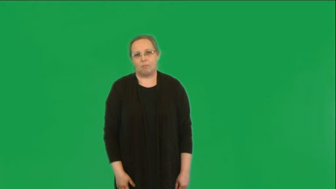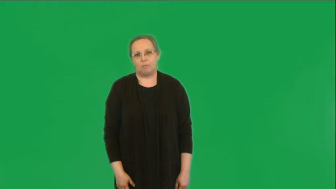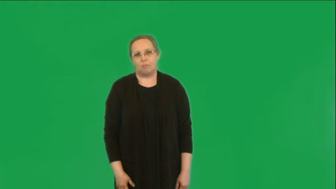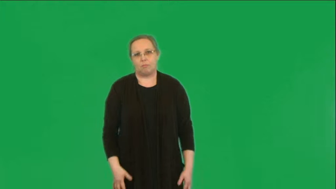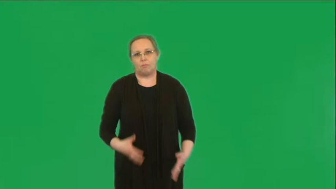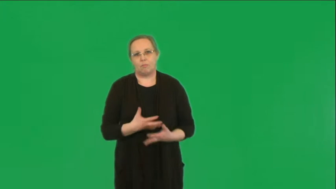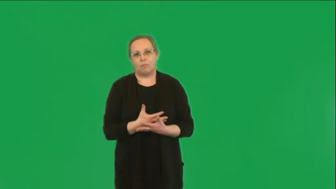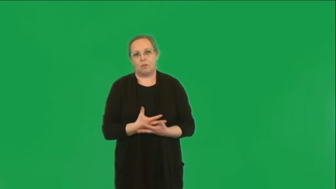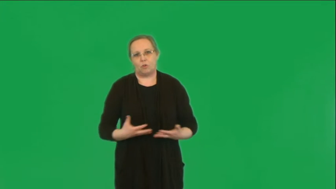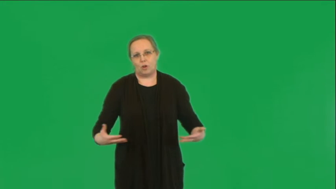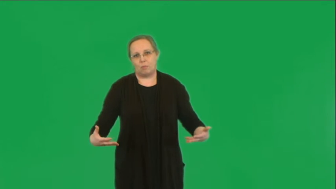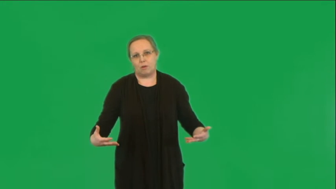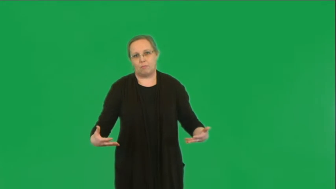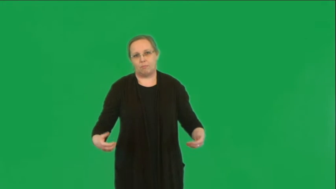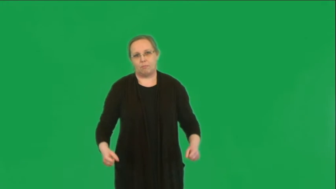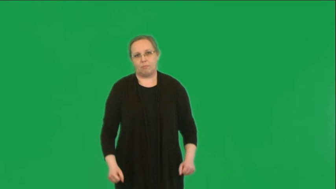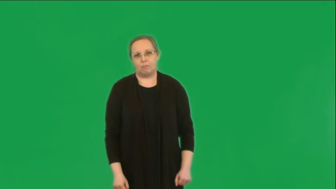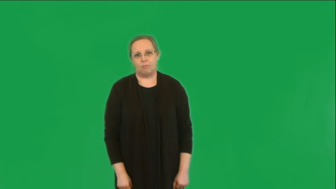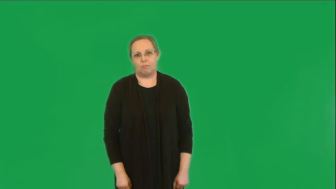ziemia